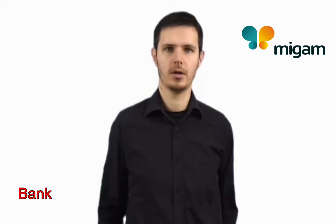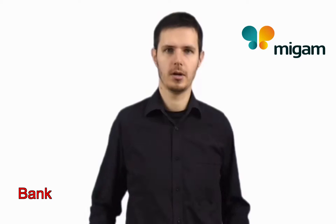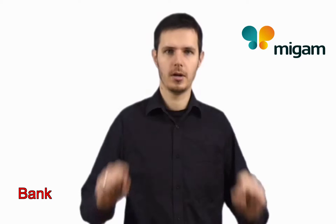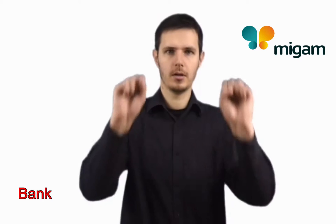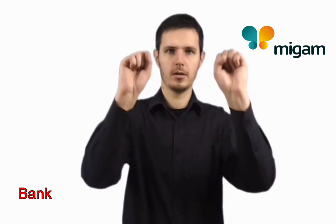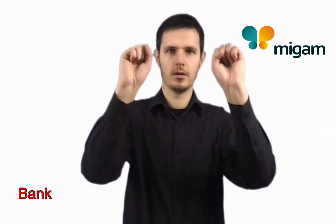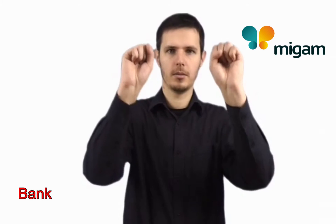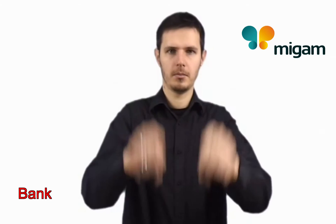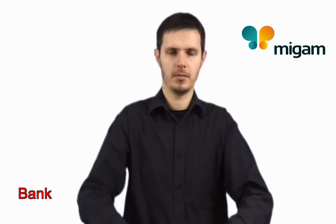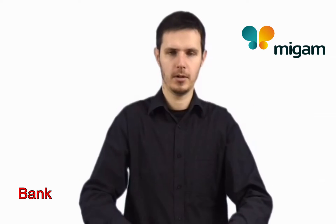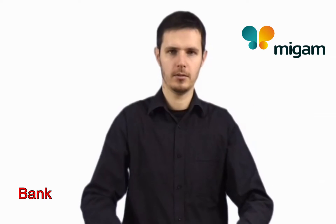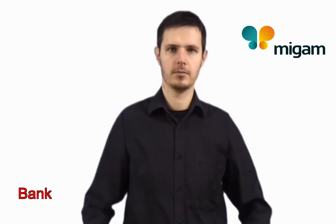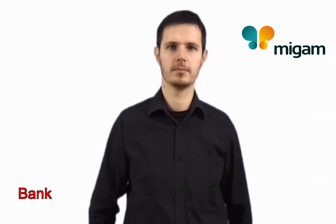bank